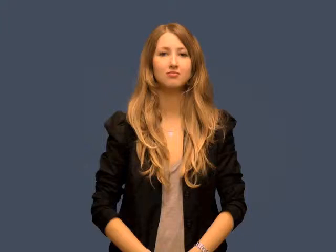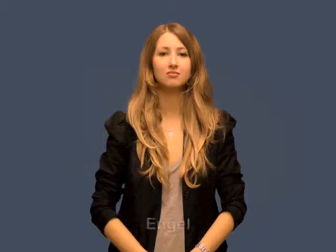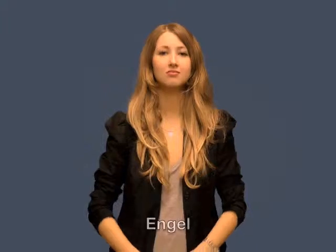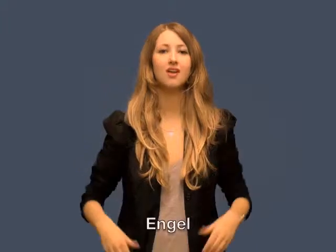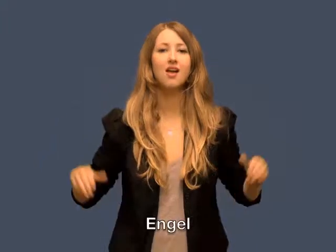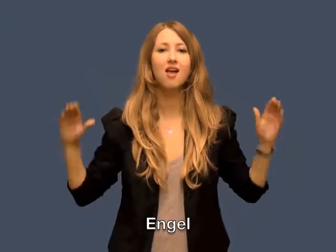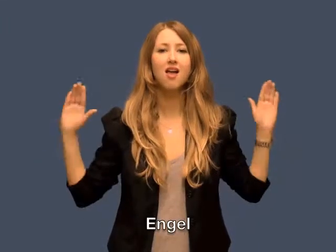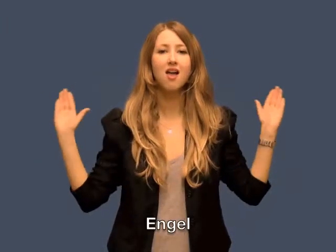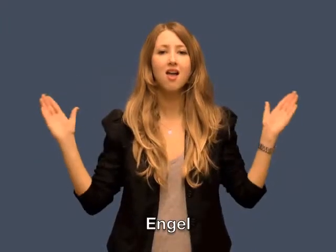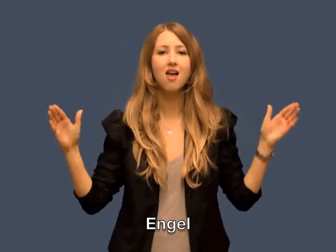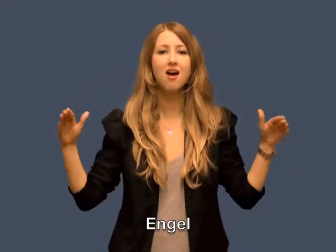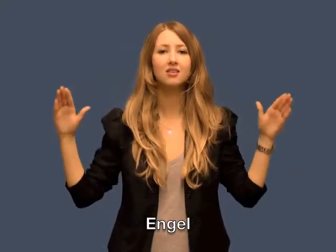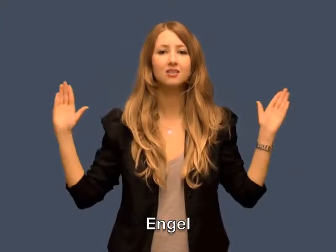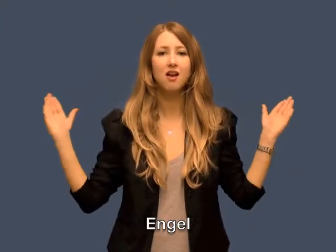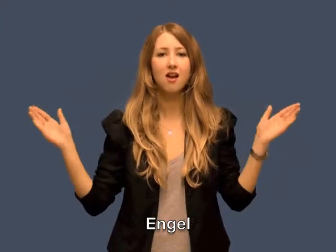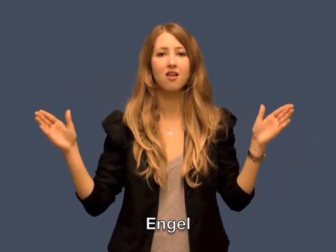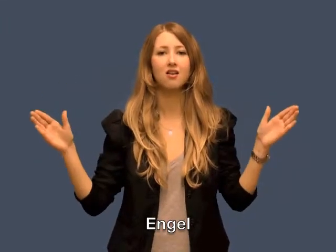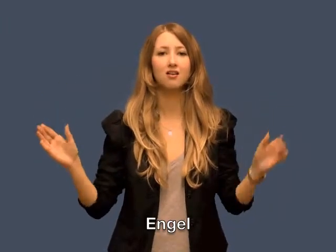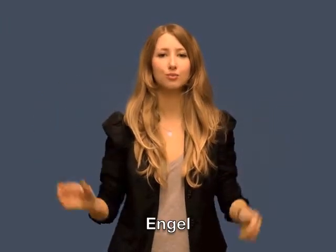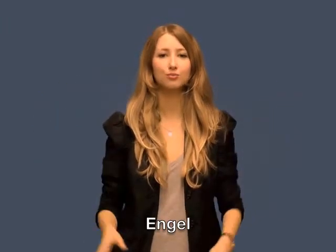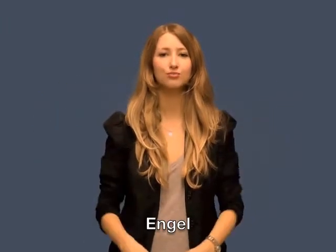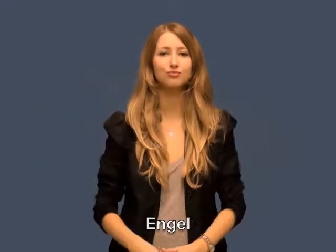Engel